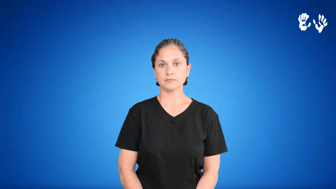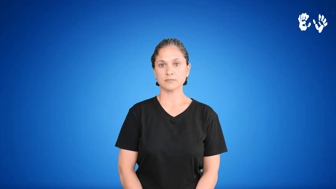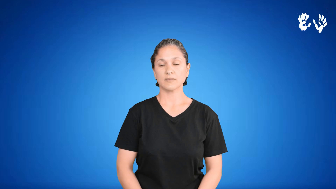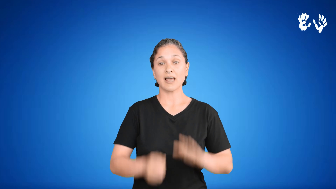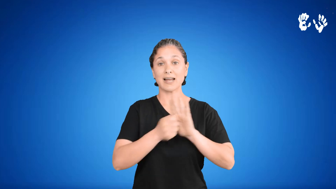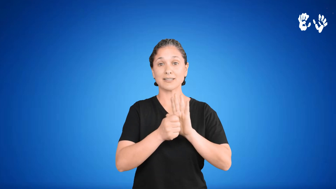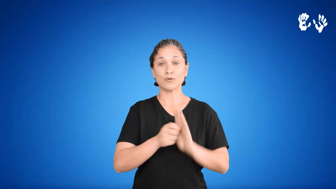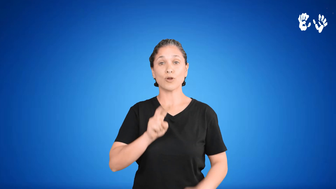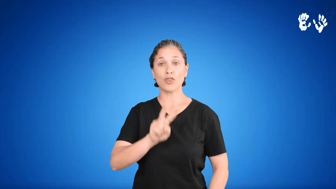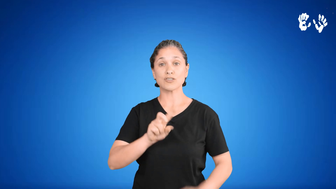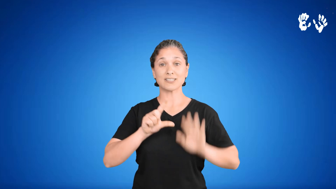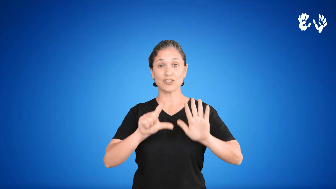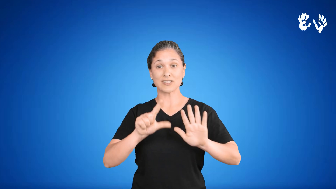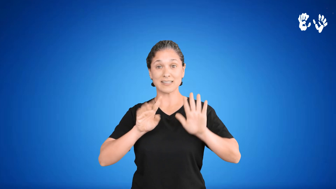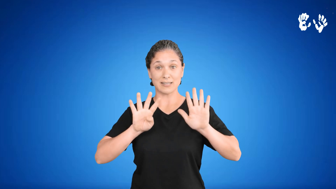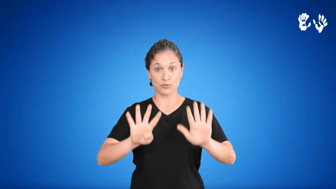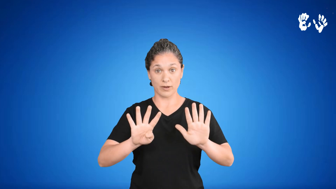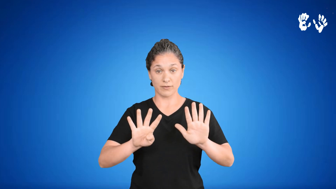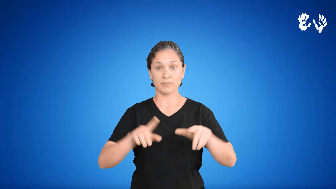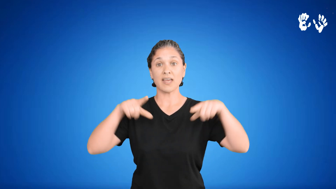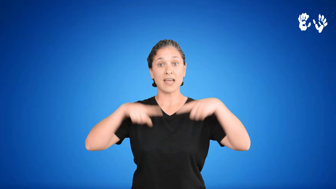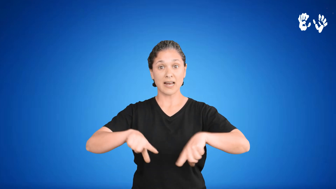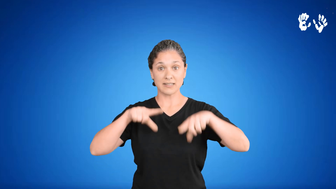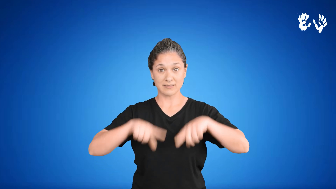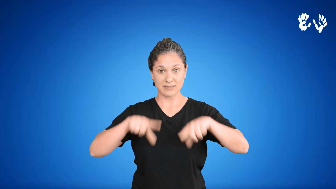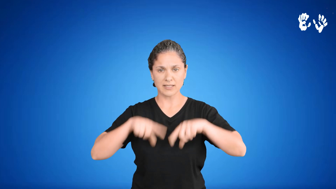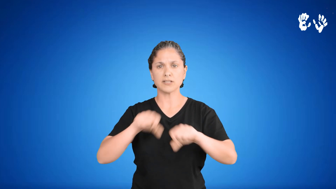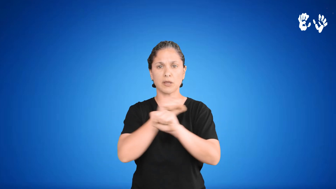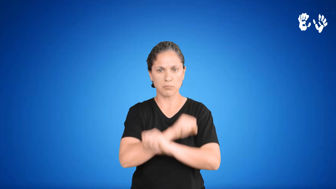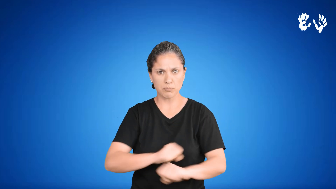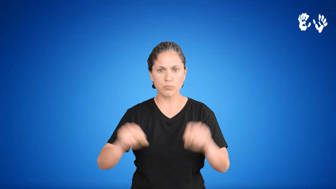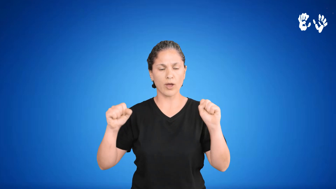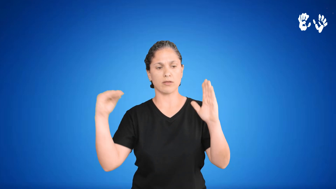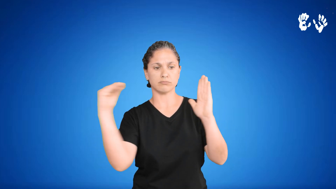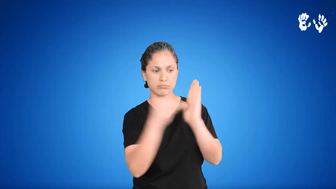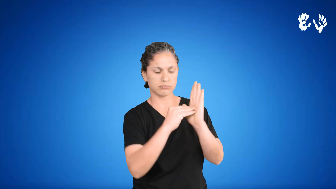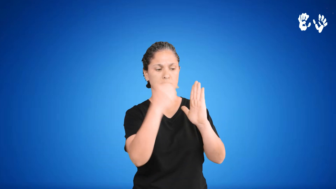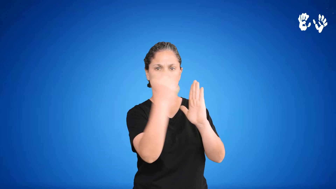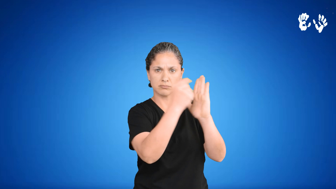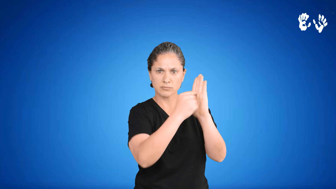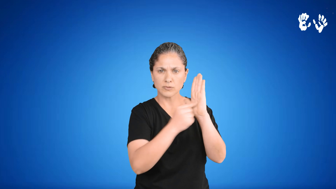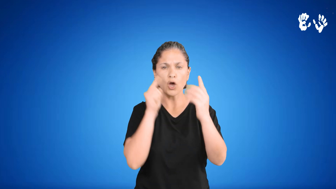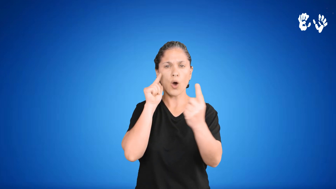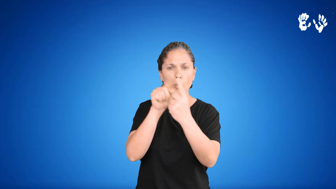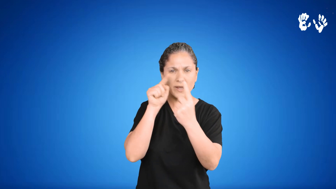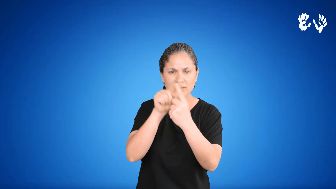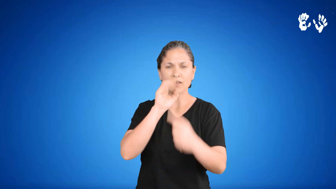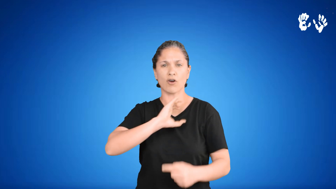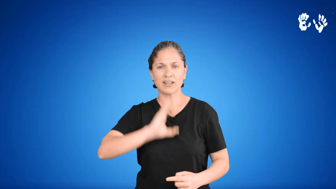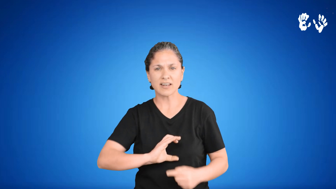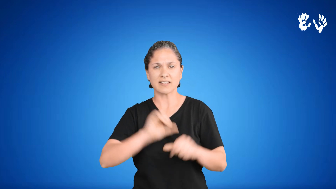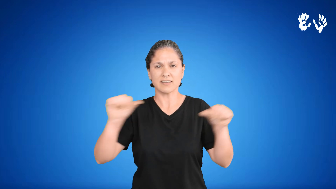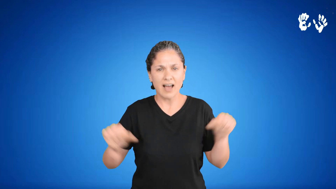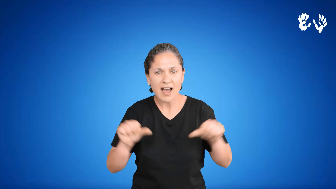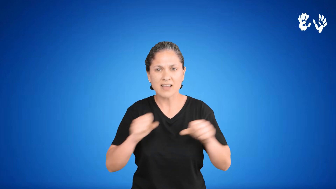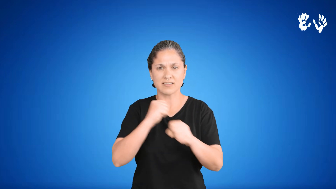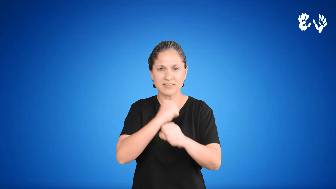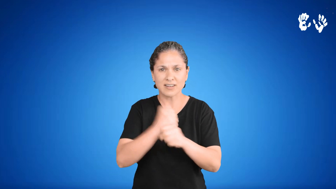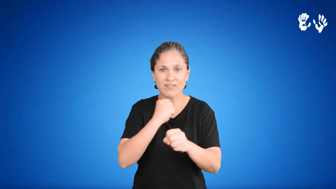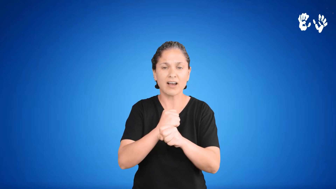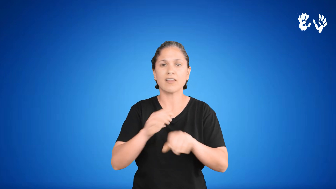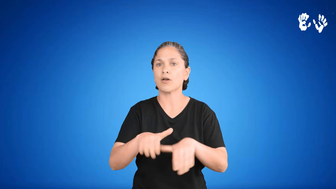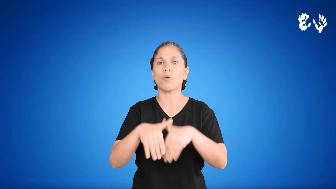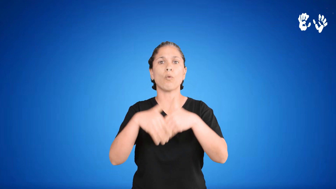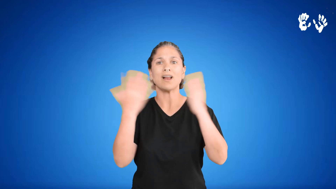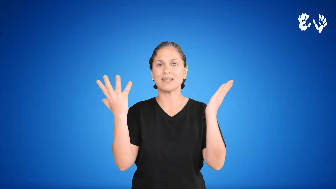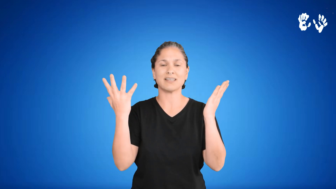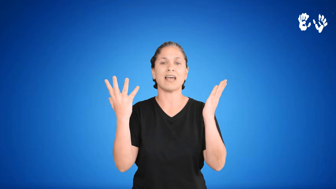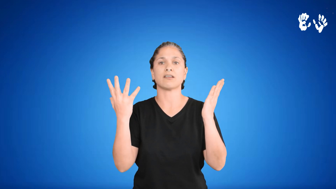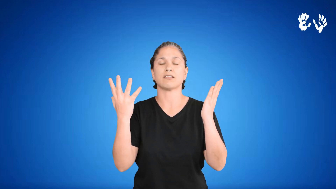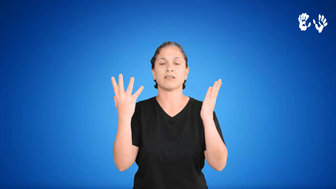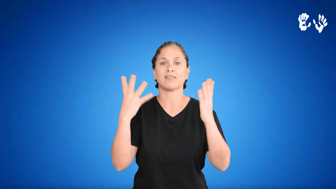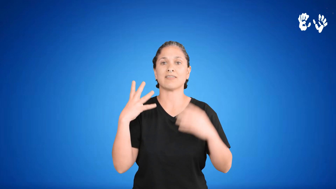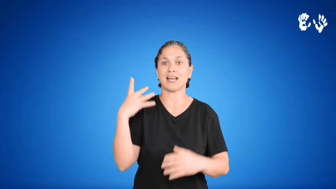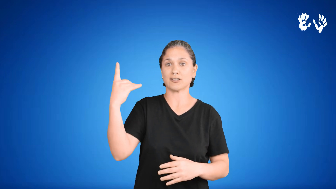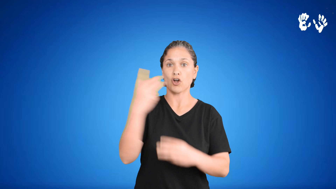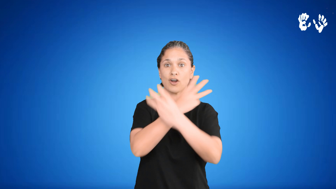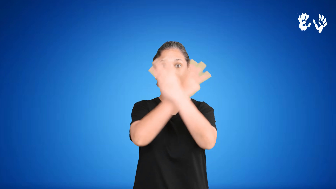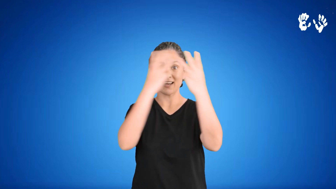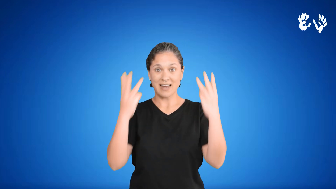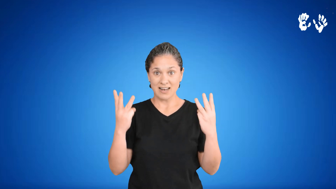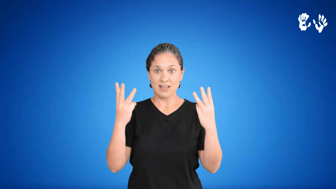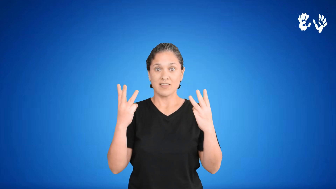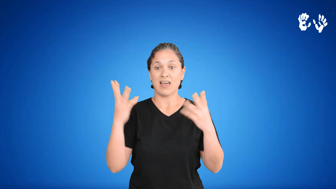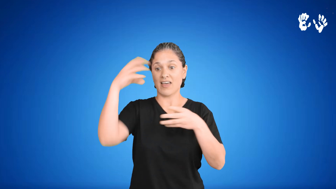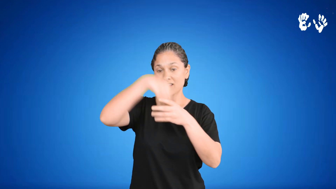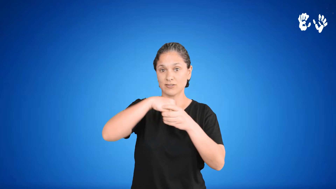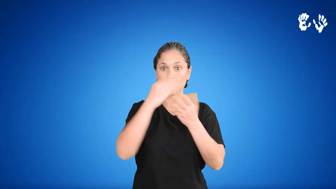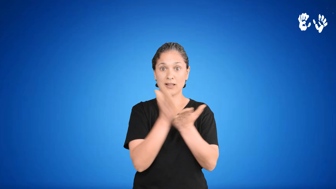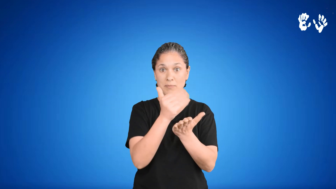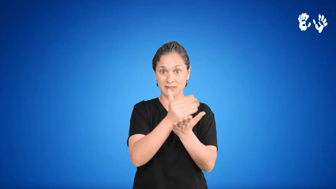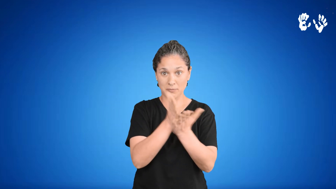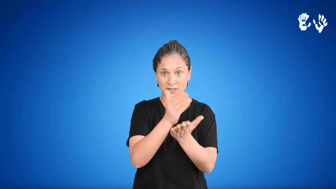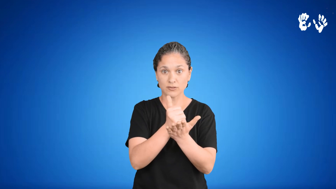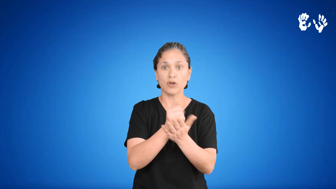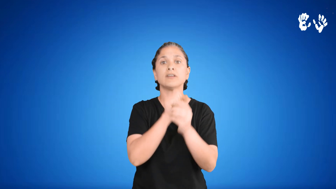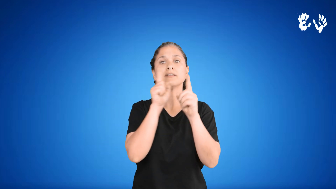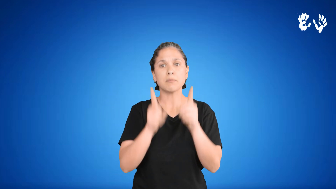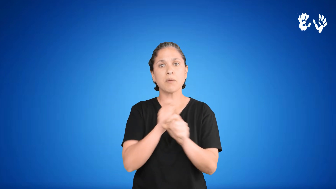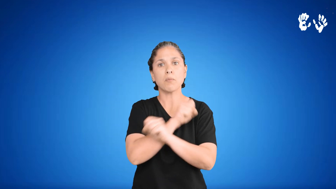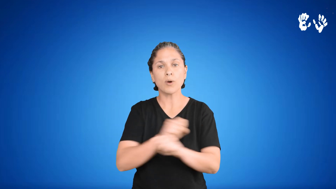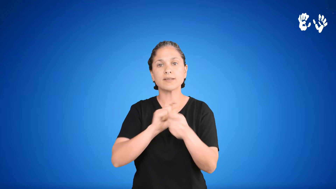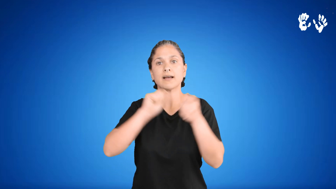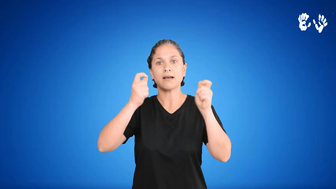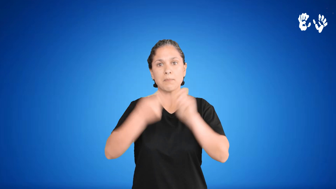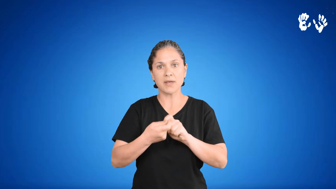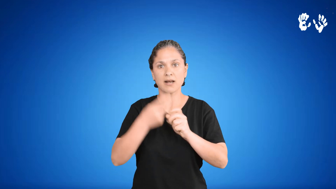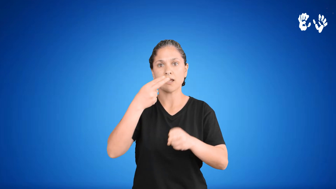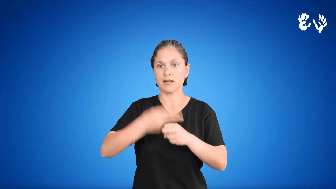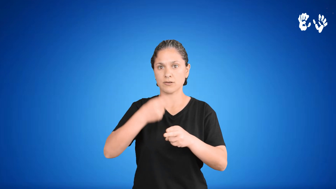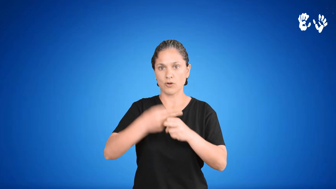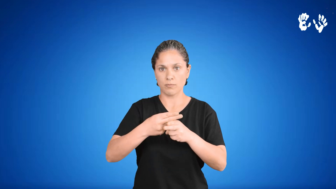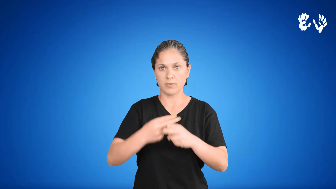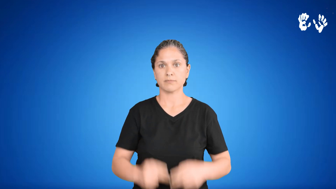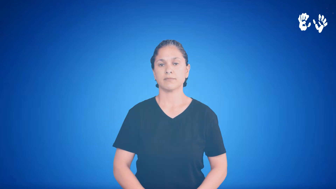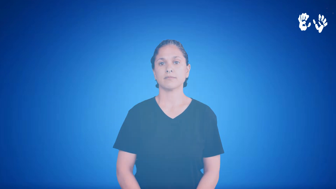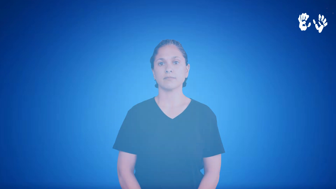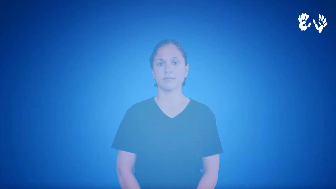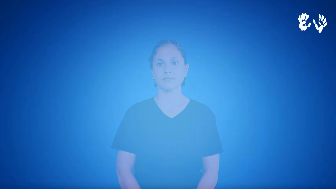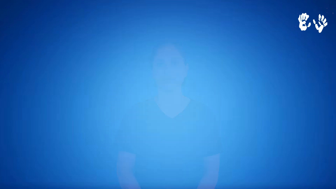Artículo 279